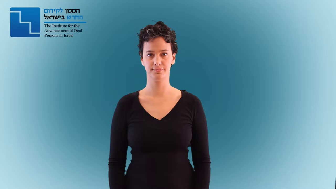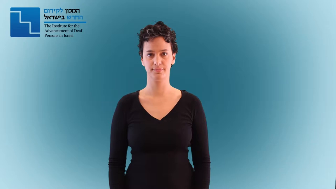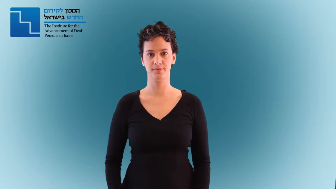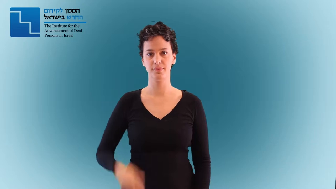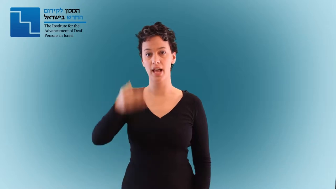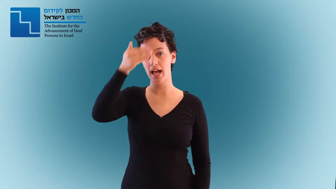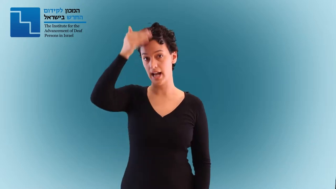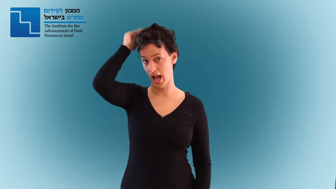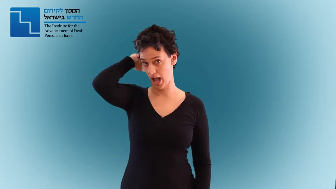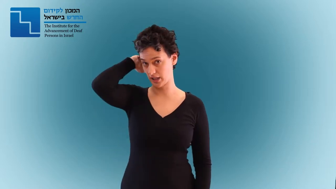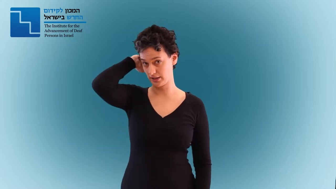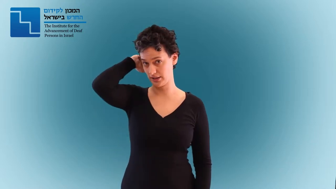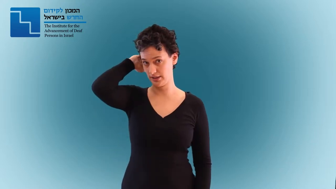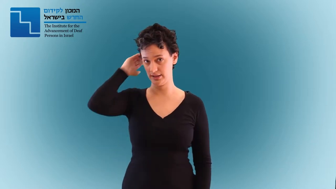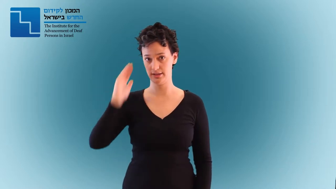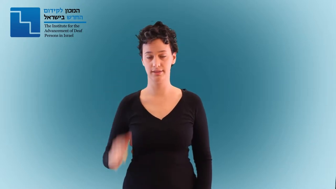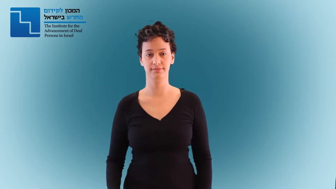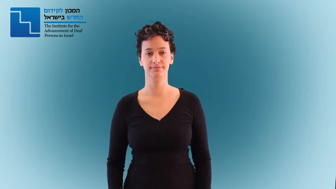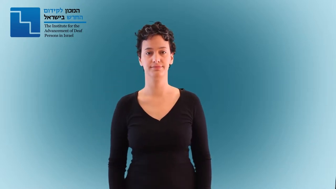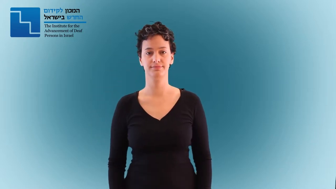קרחת